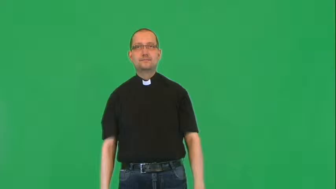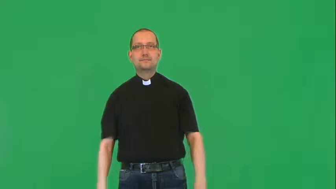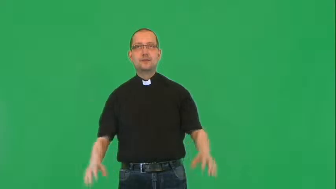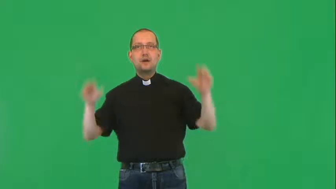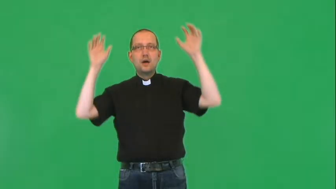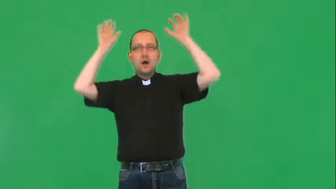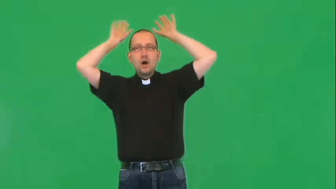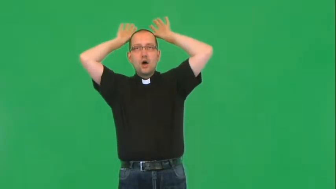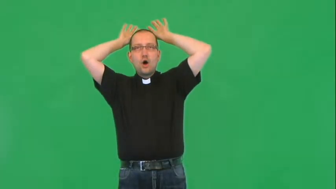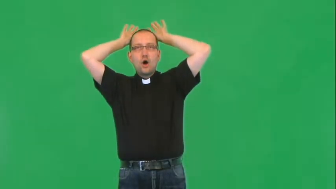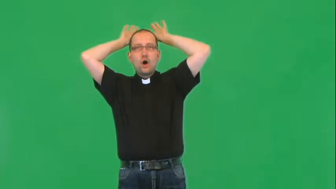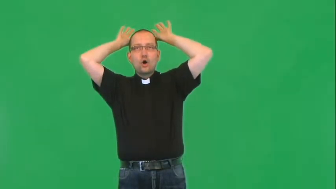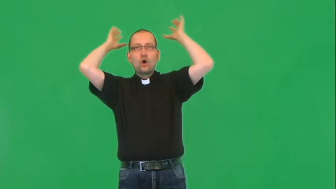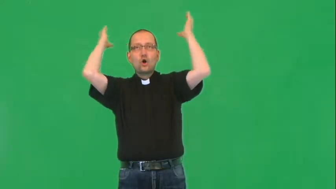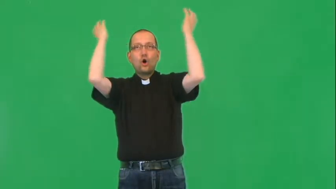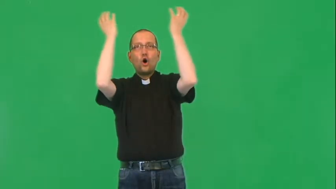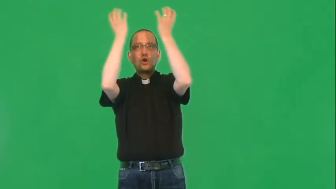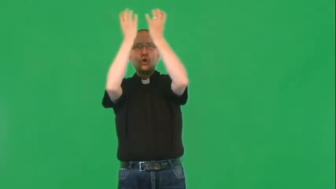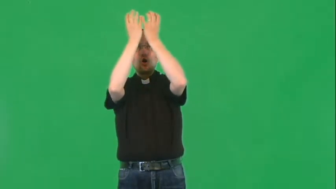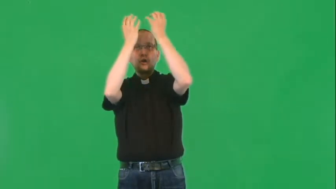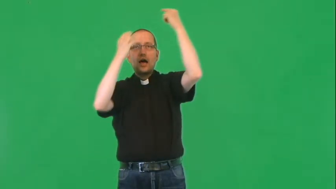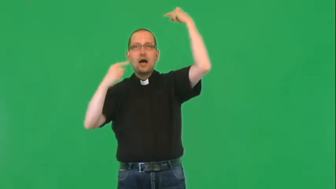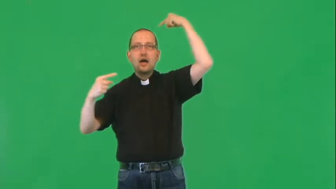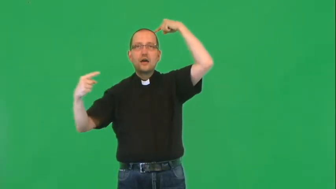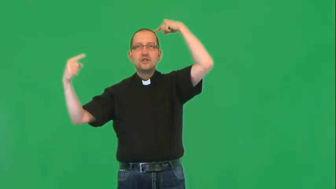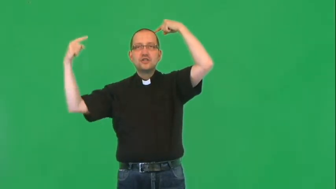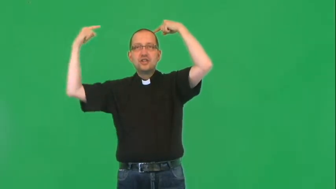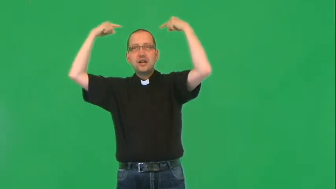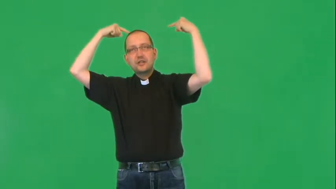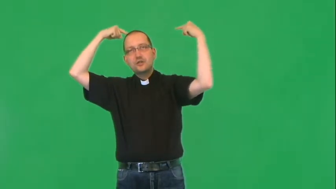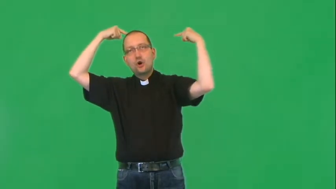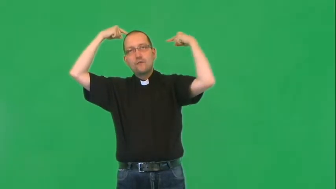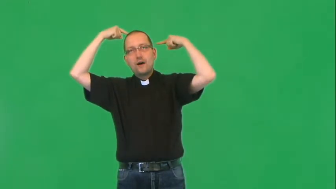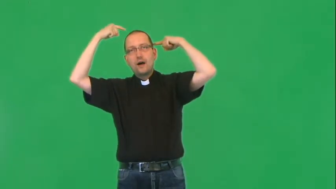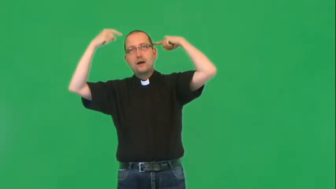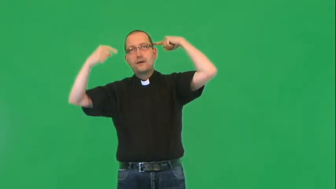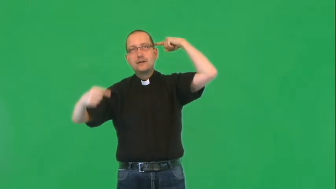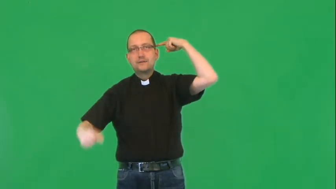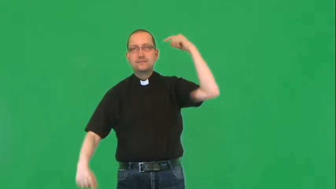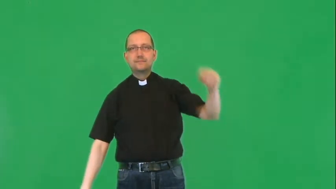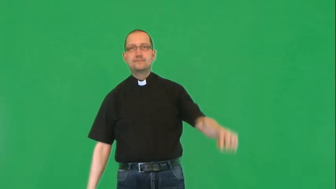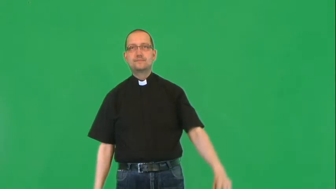korona cierniowa